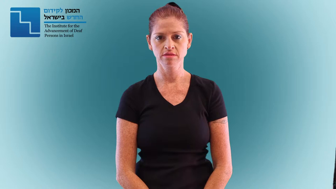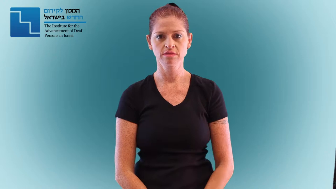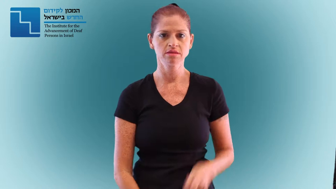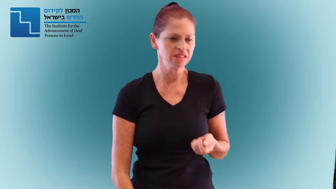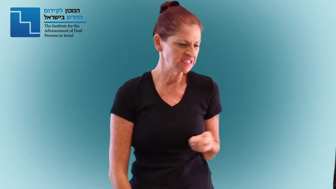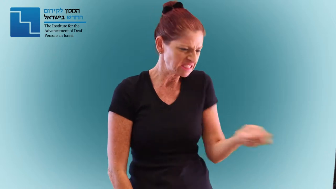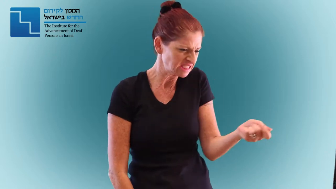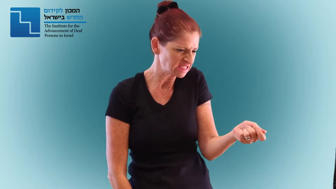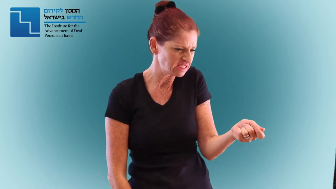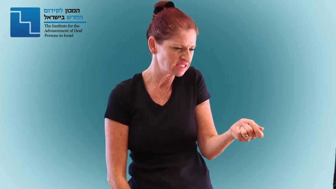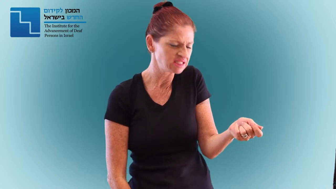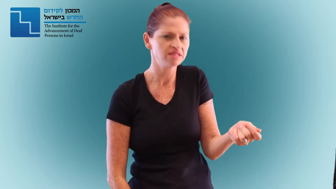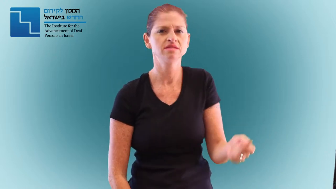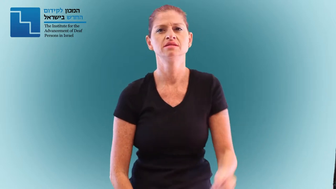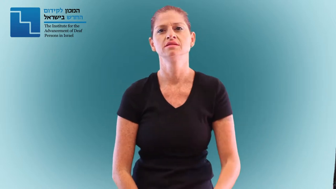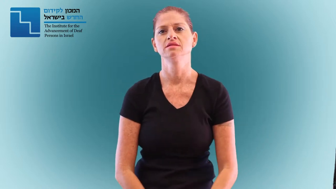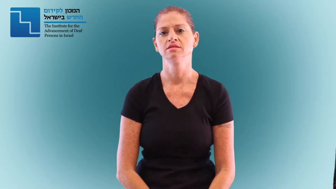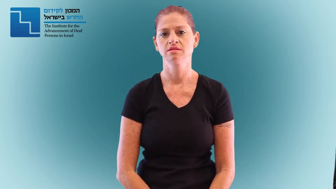לדקור